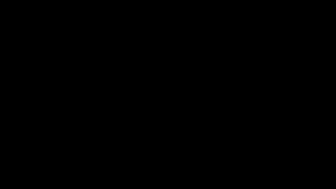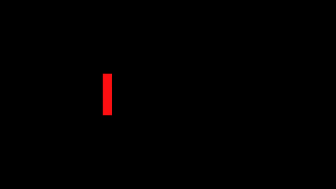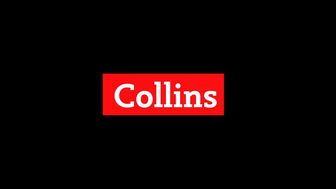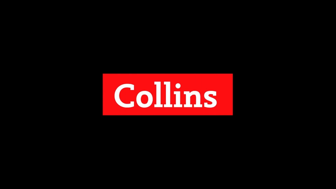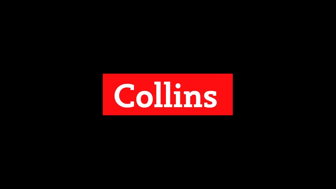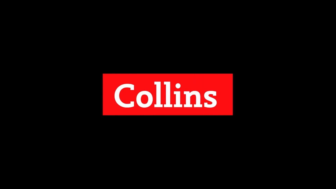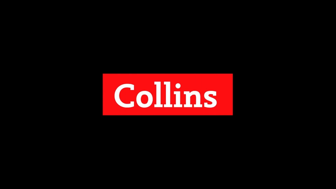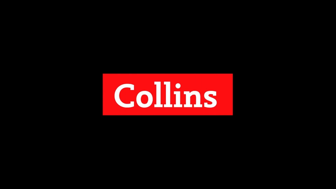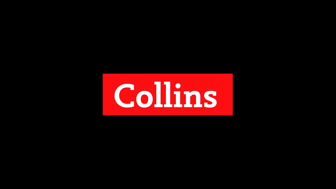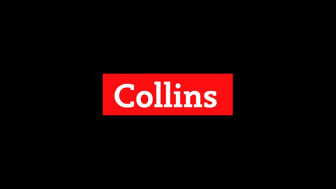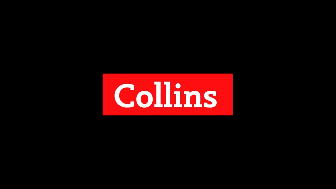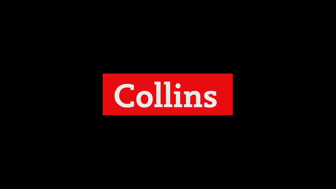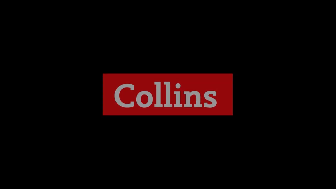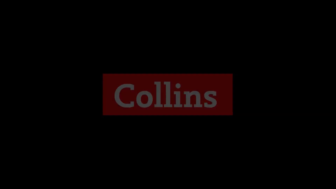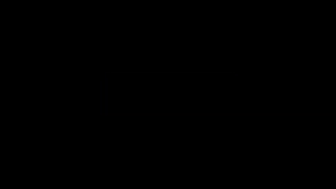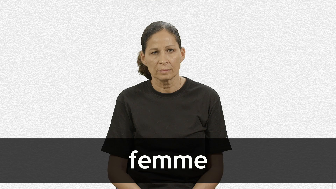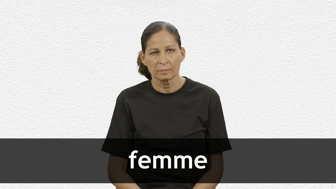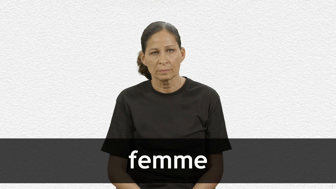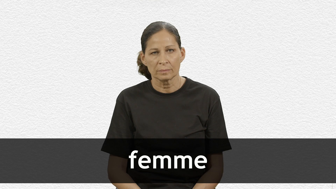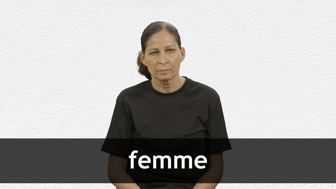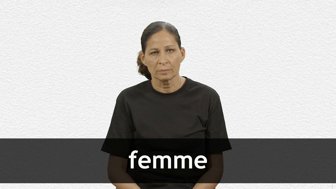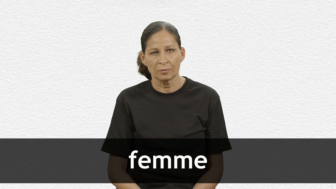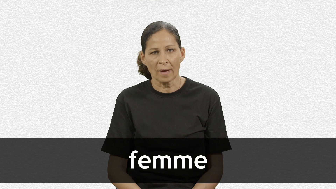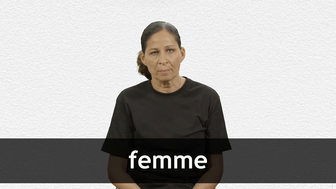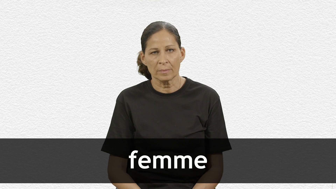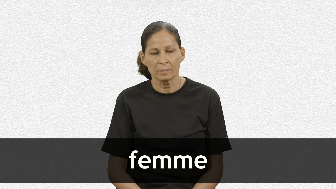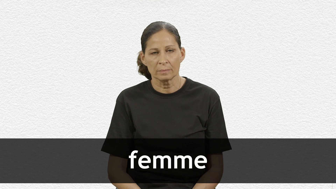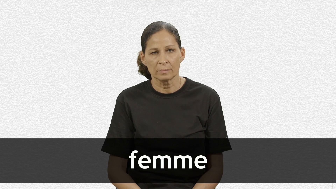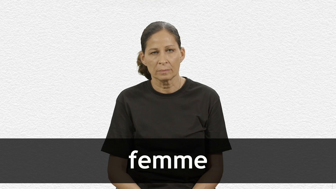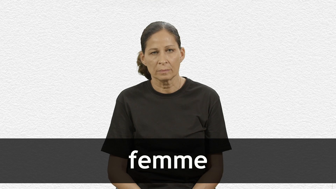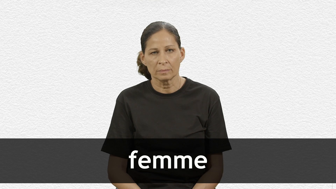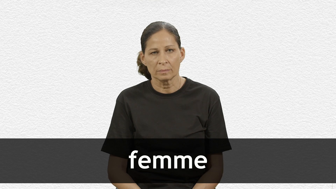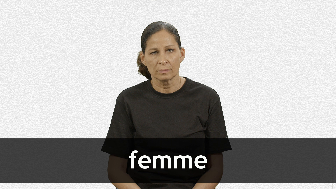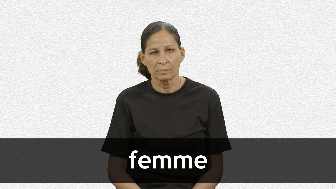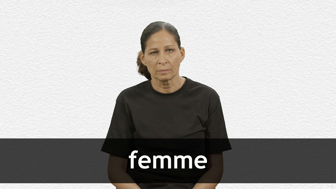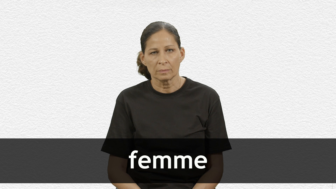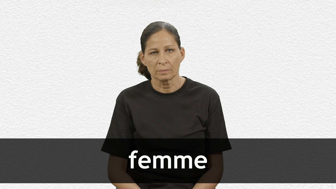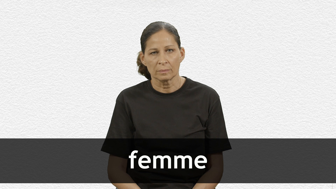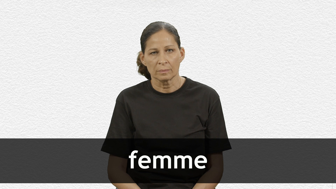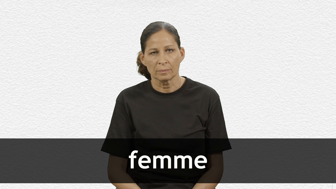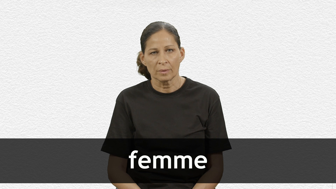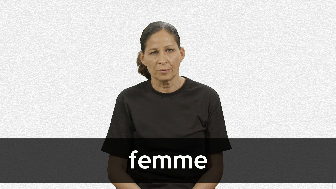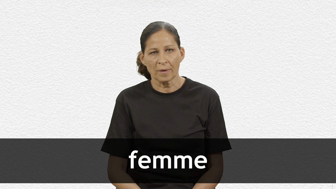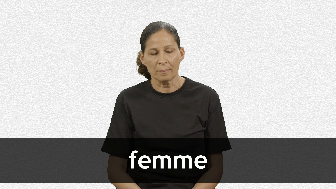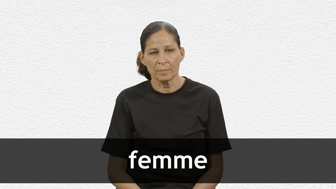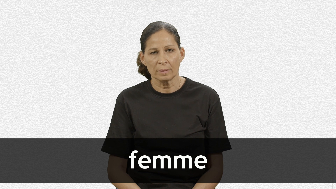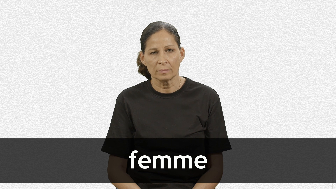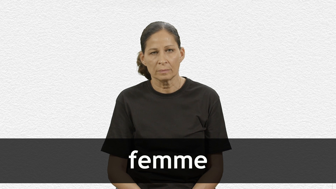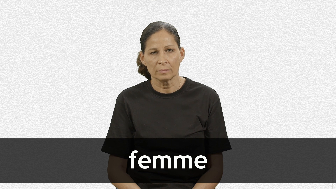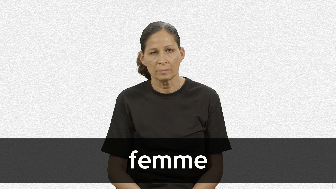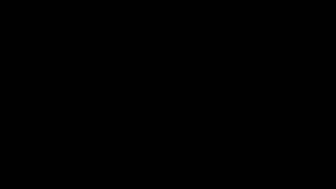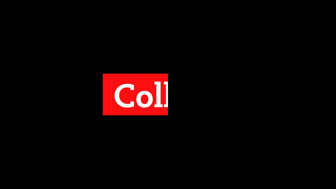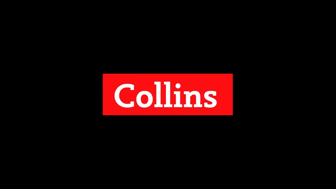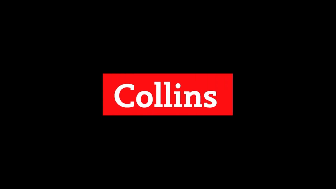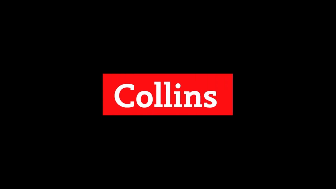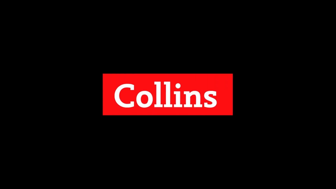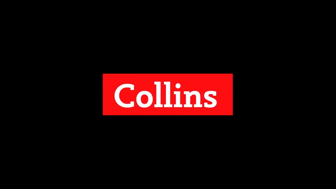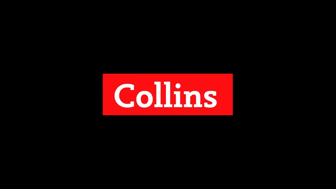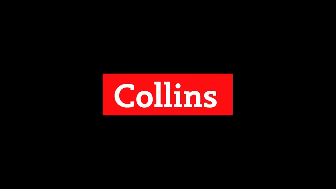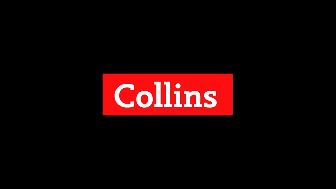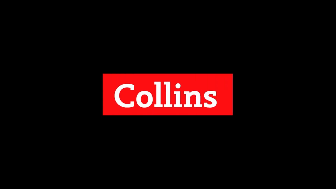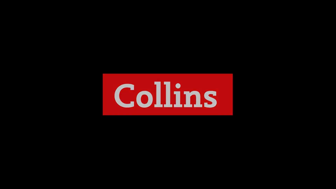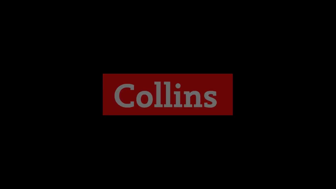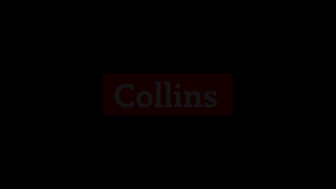FEMME